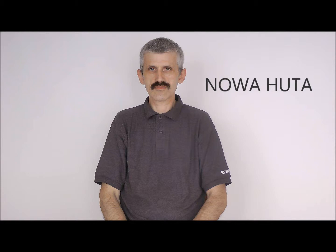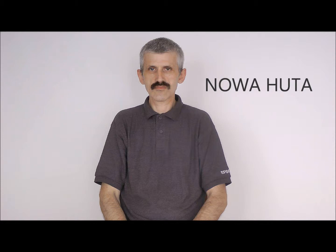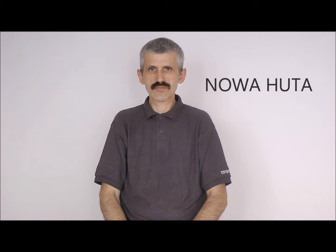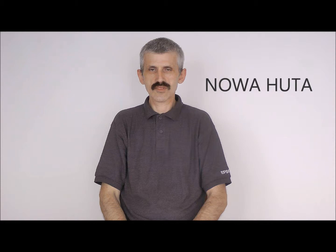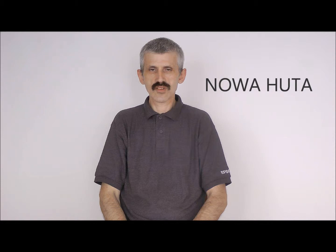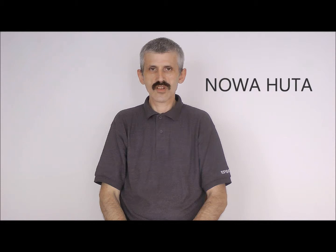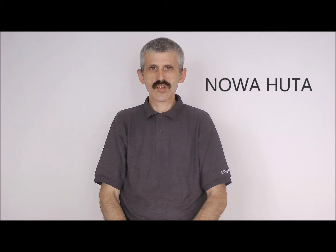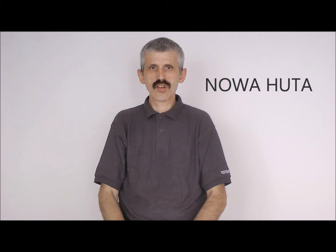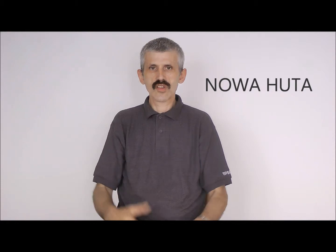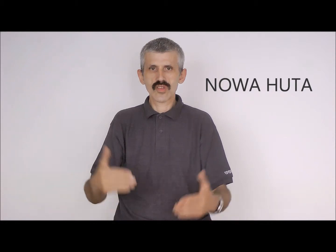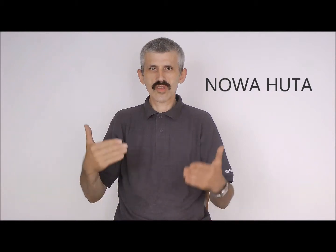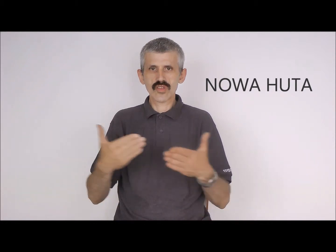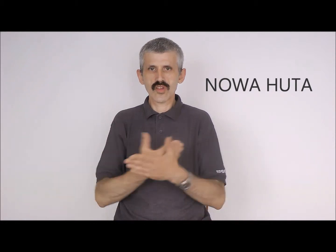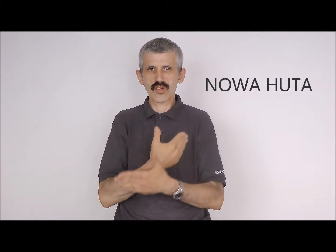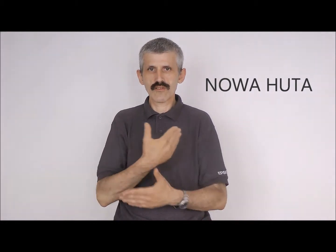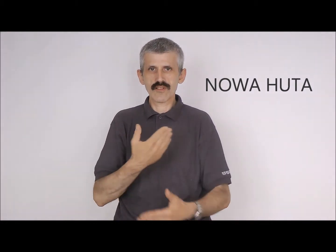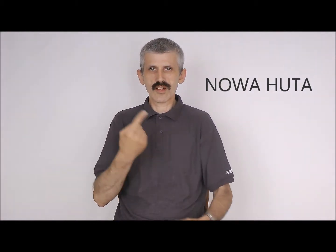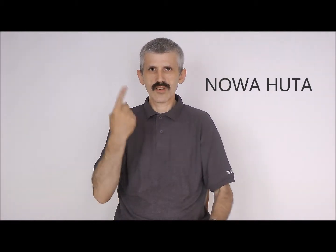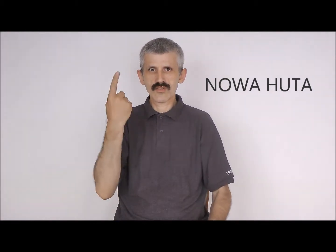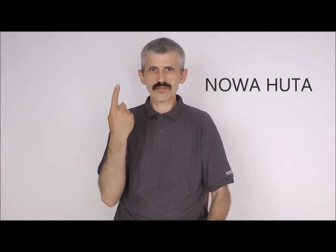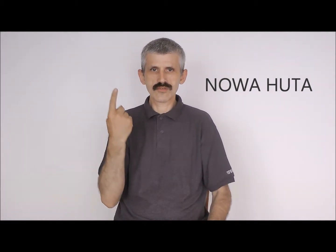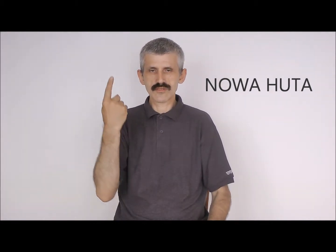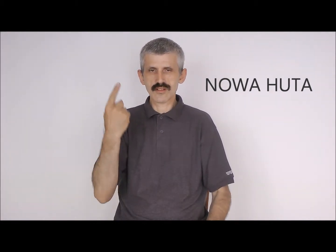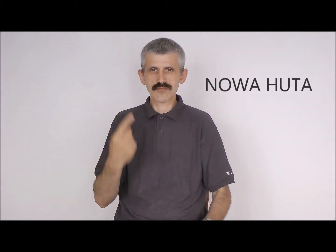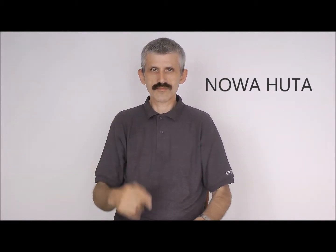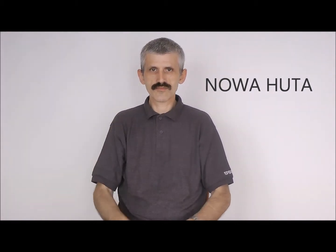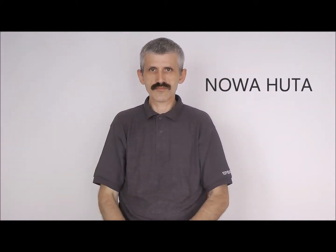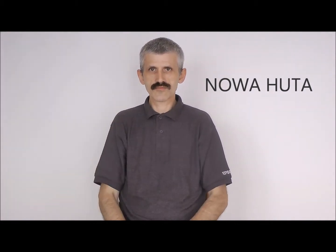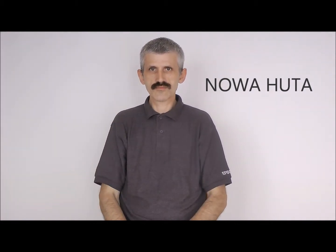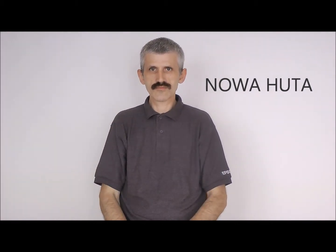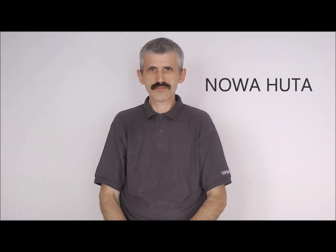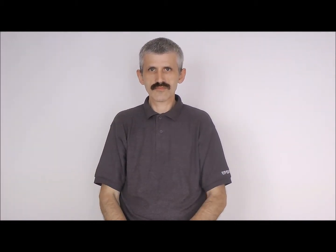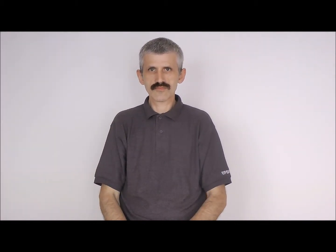NOWA HUTA